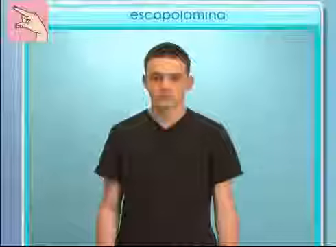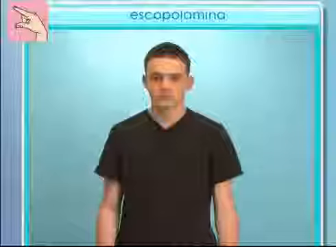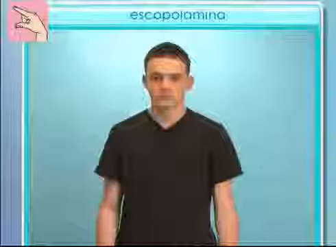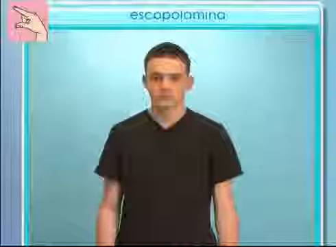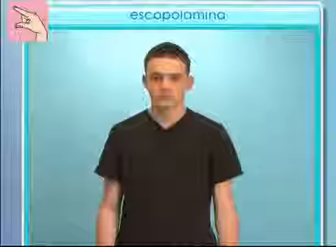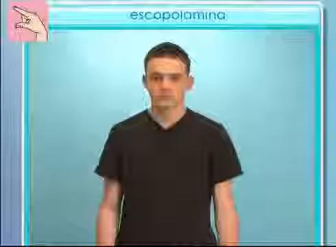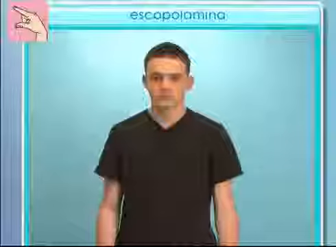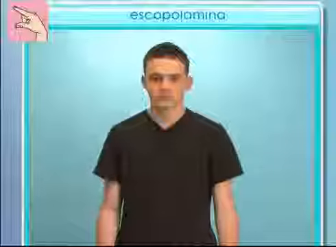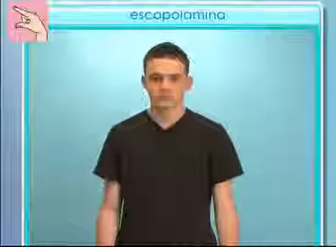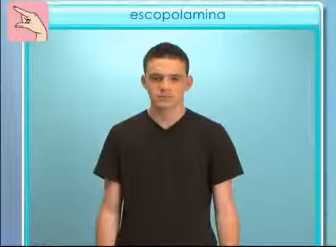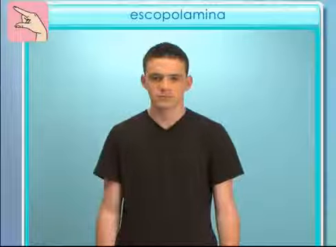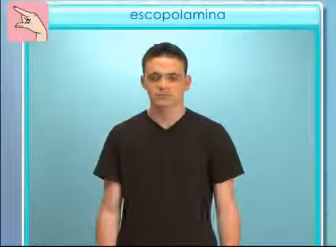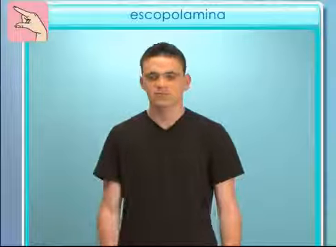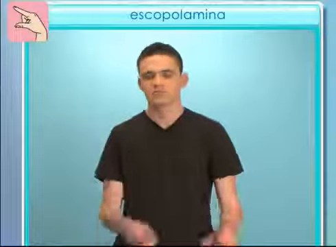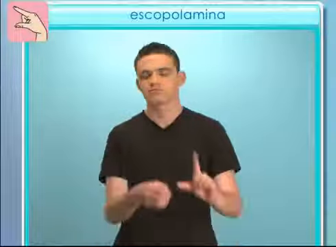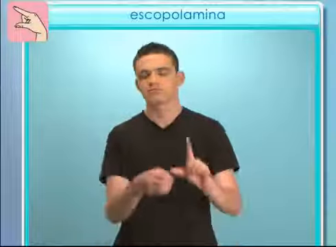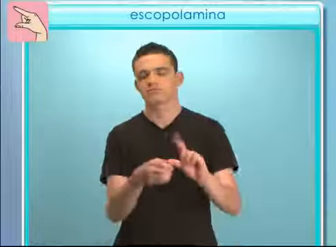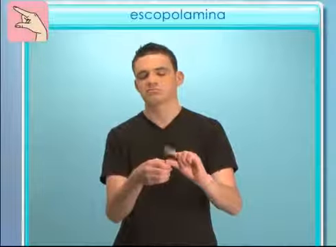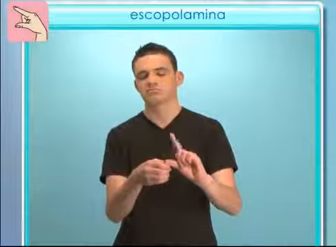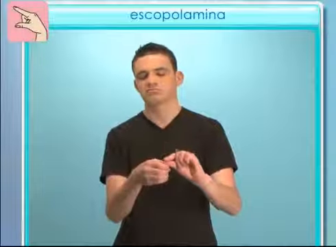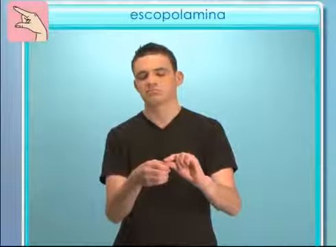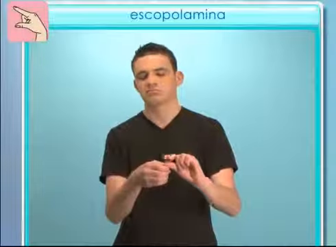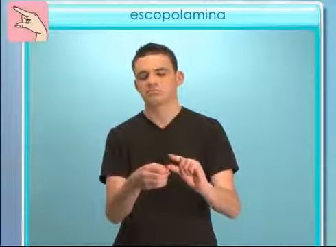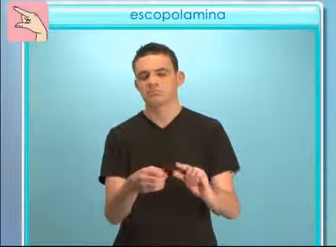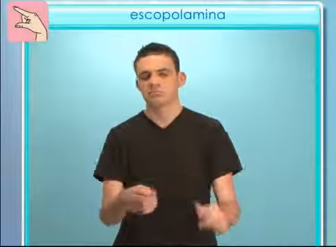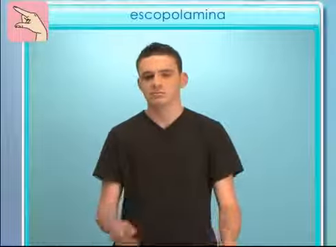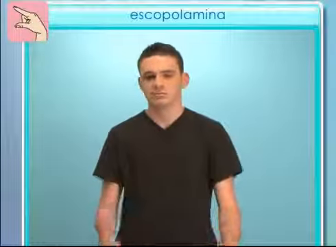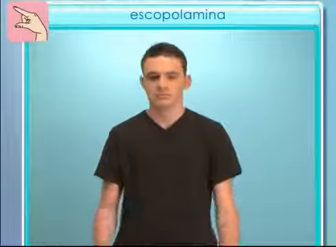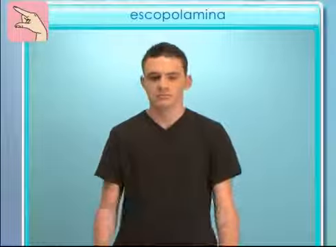Escopolamina